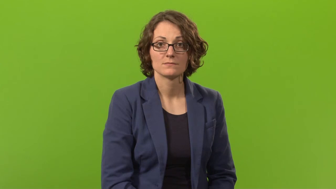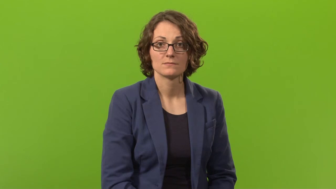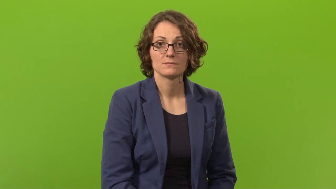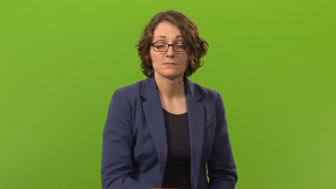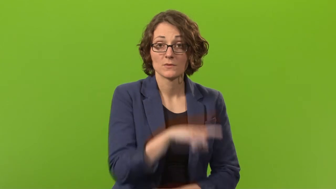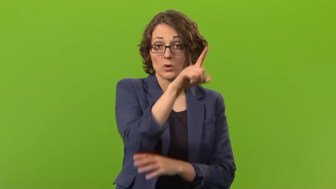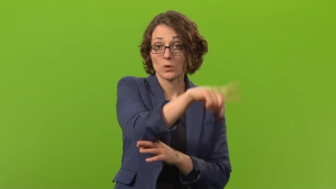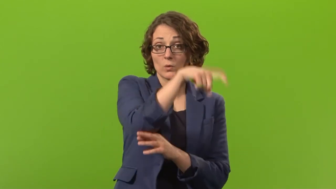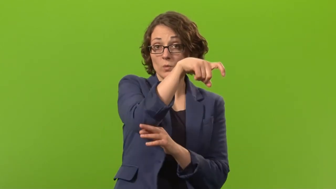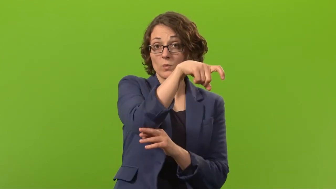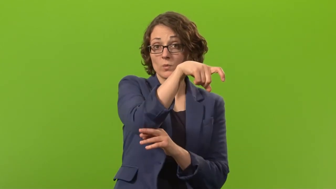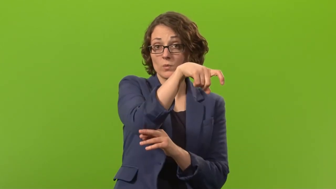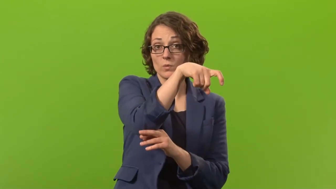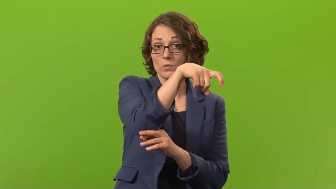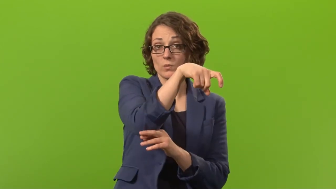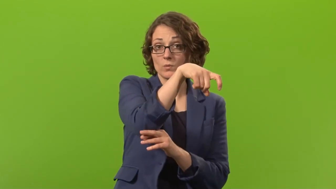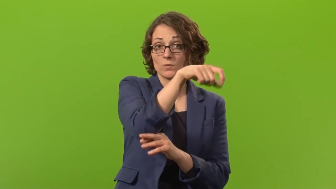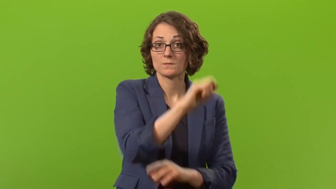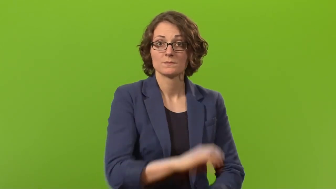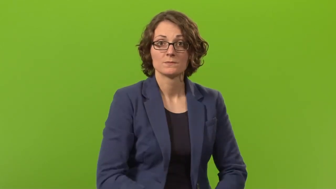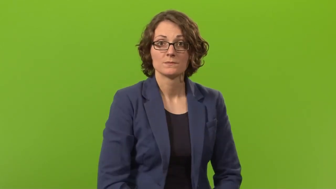Krókur